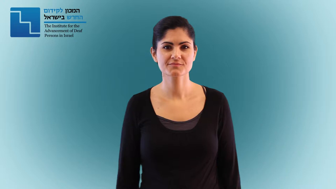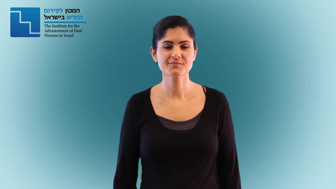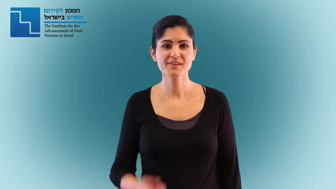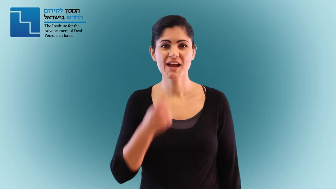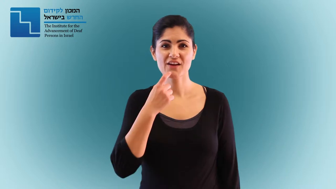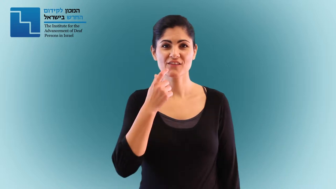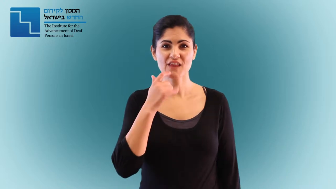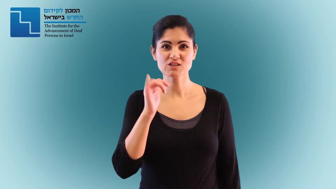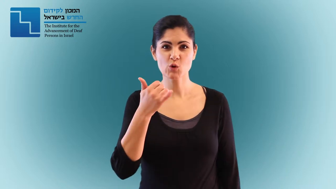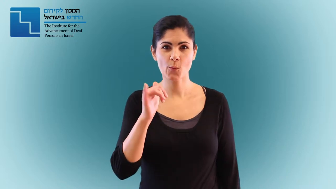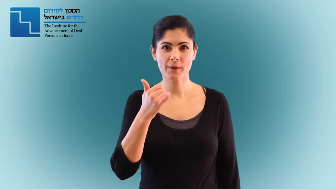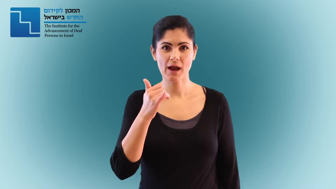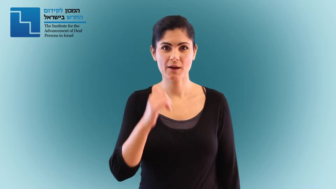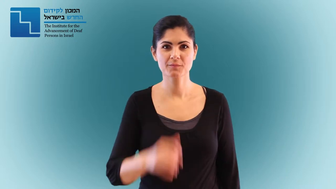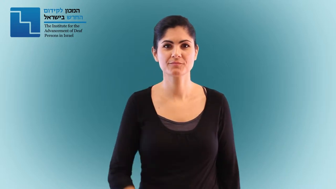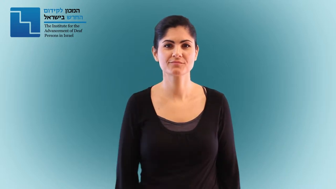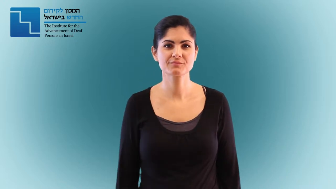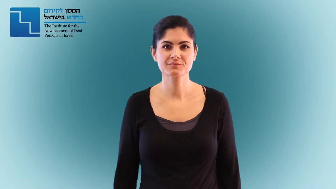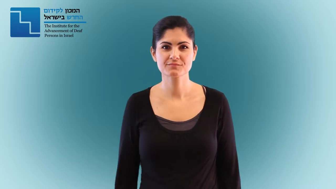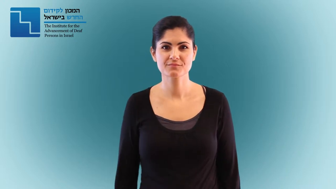גבינה צהובה